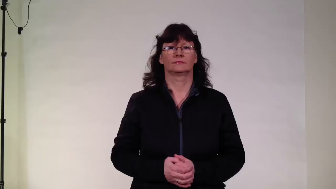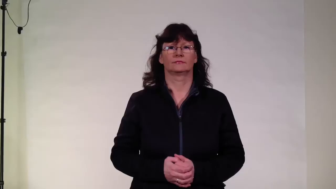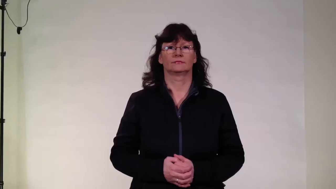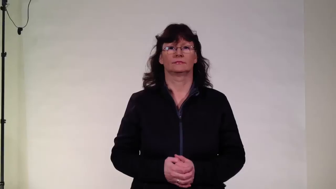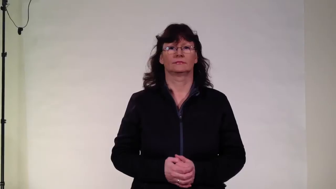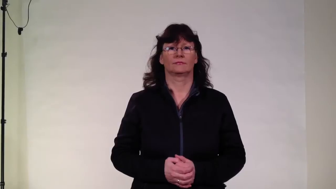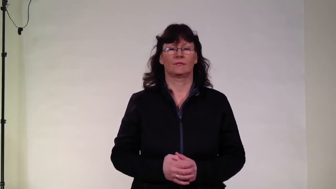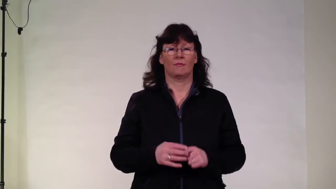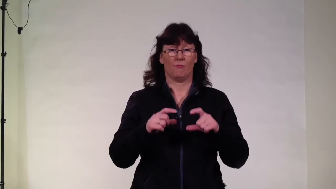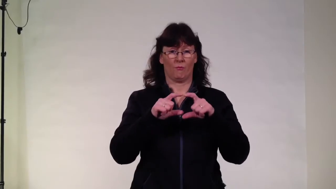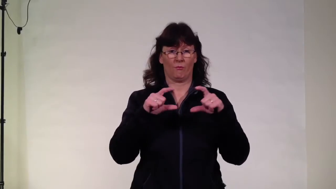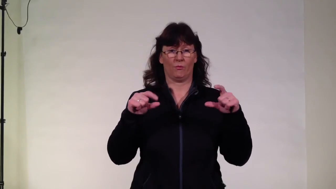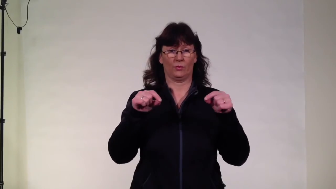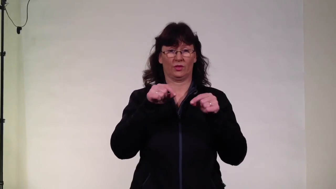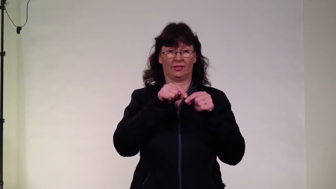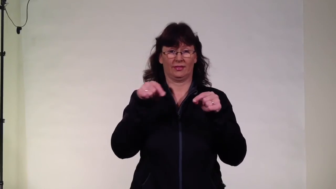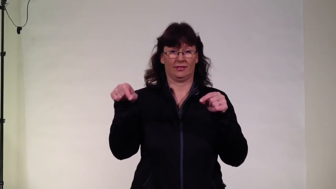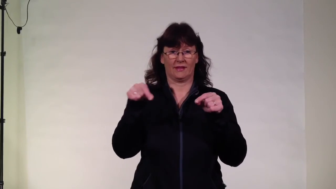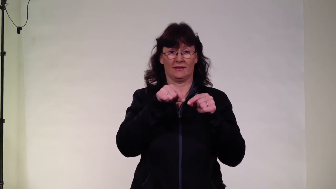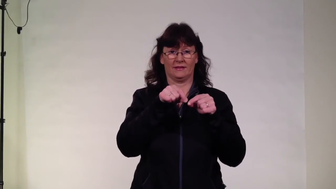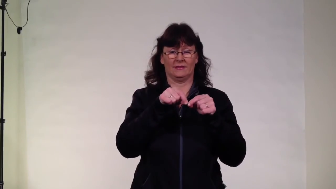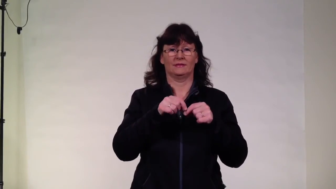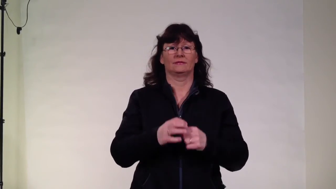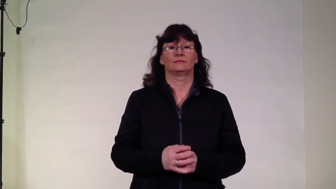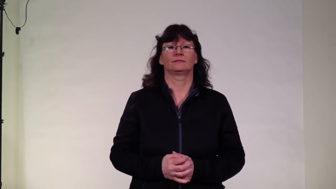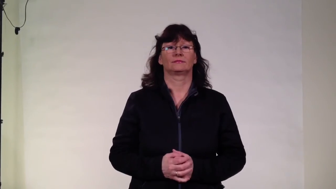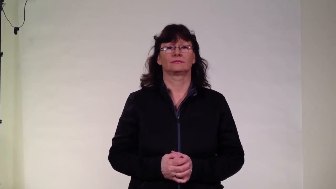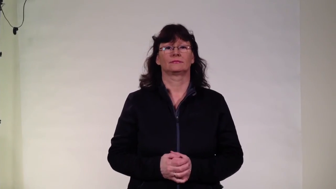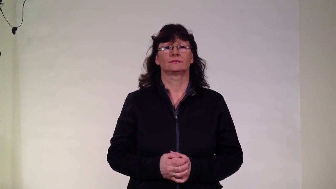Budda